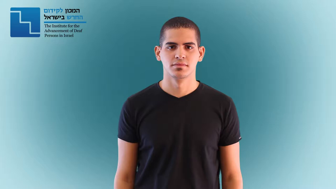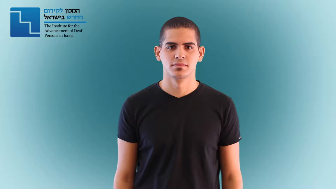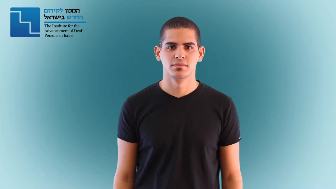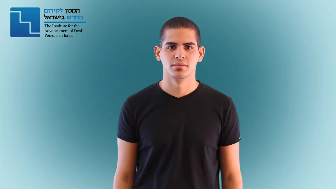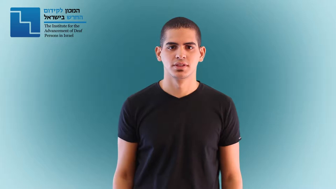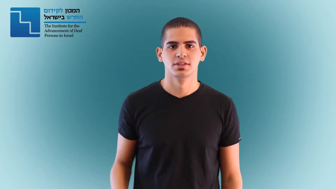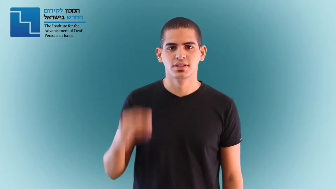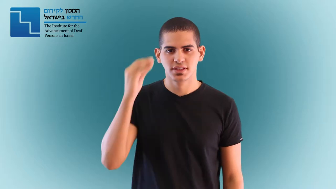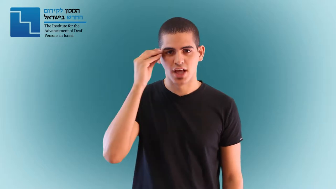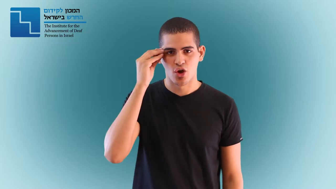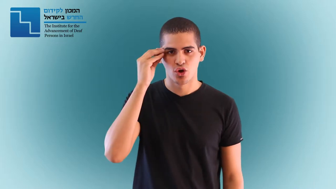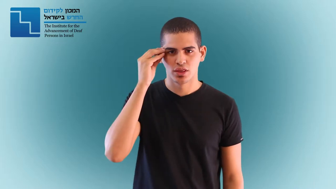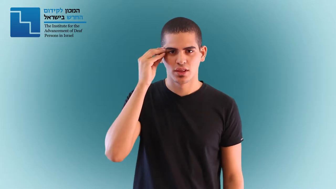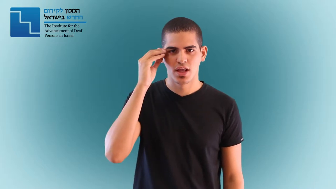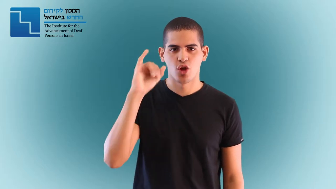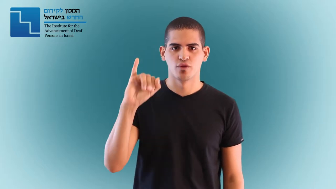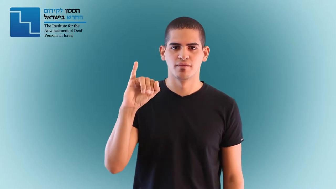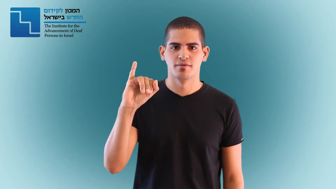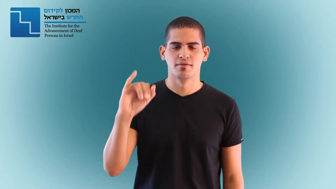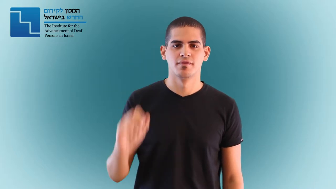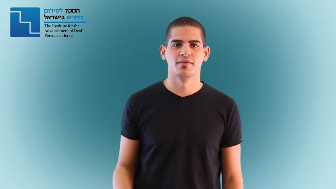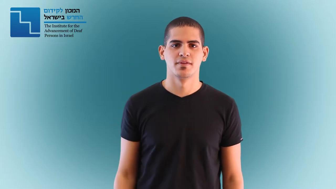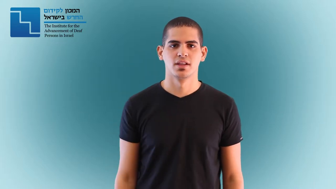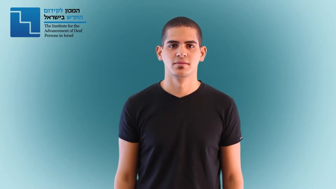זיכרון יעקב